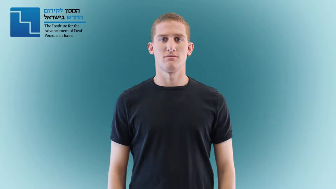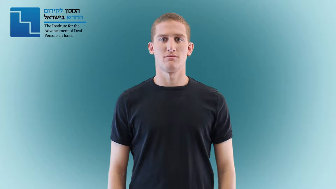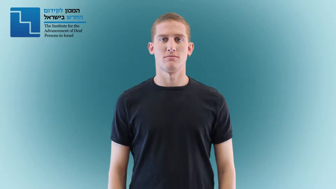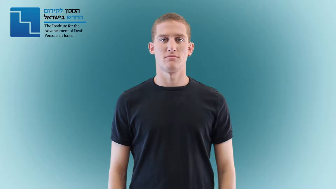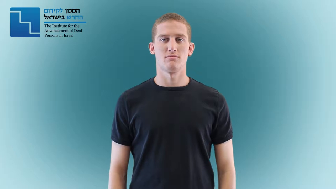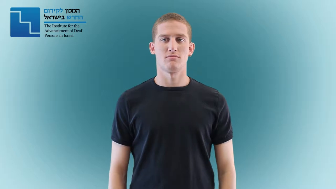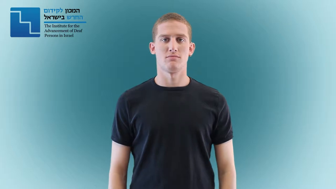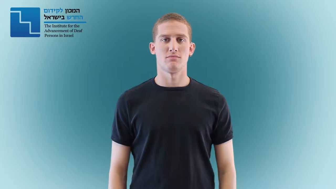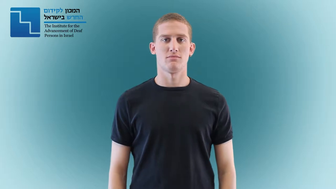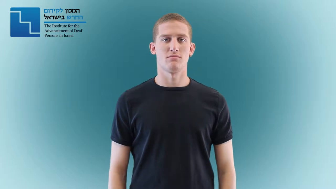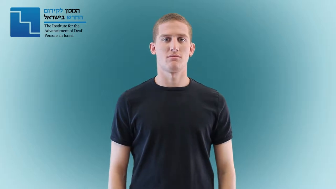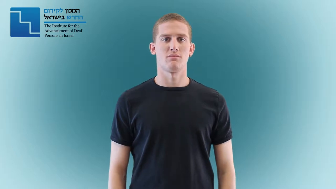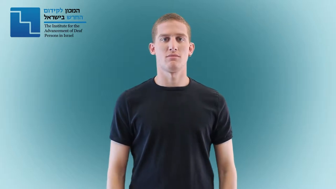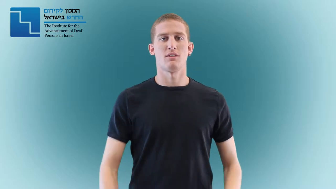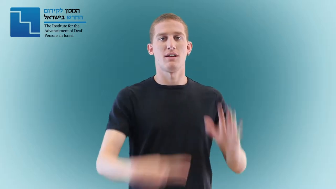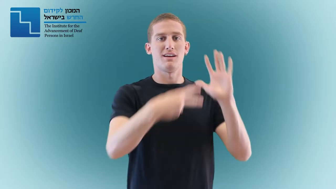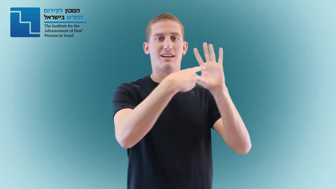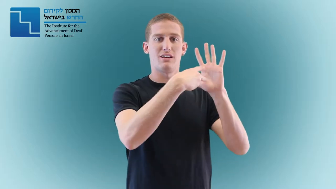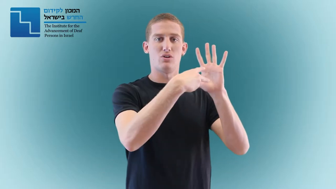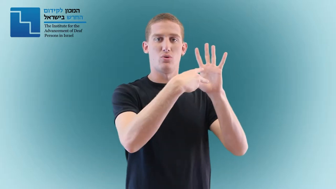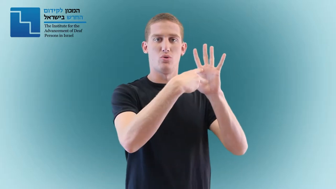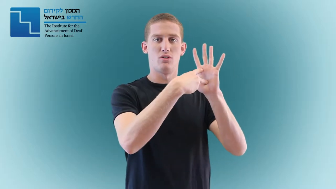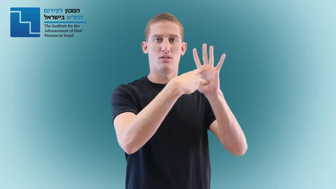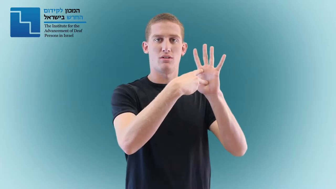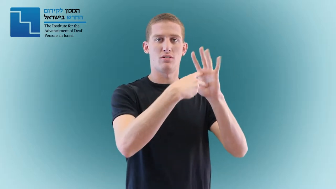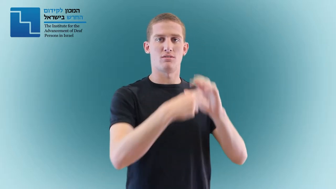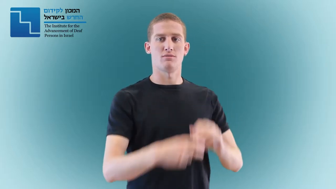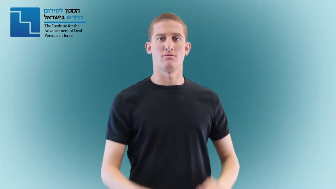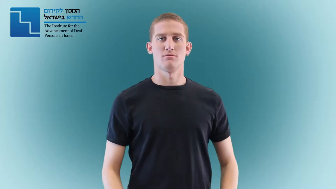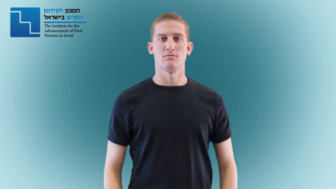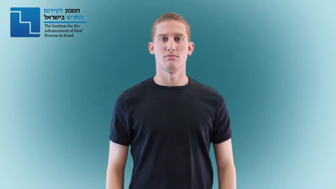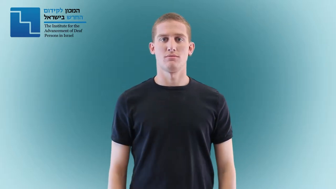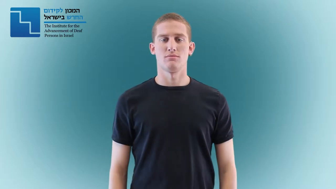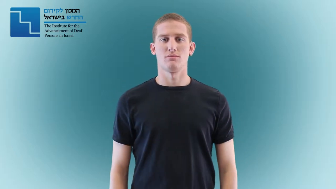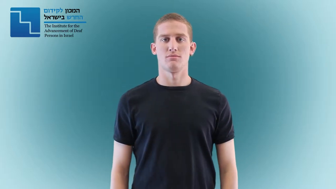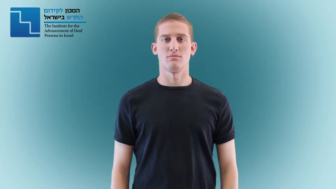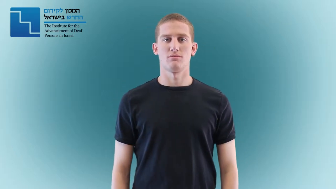חילוק